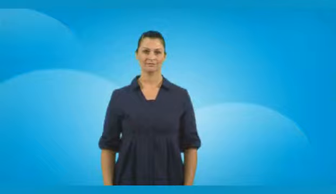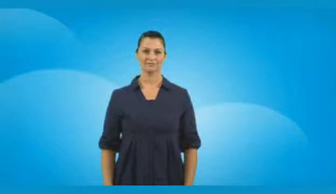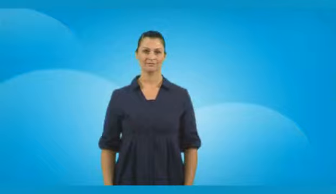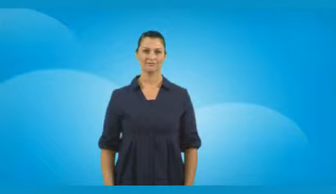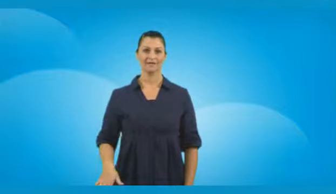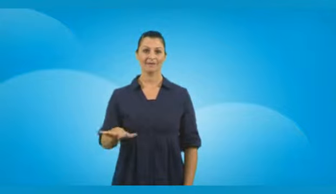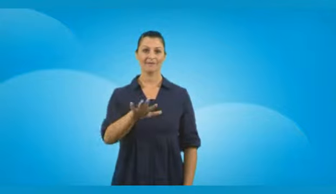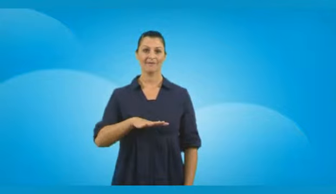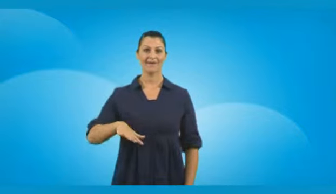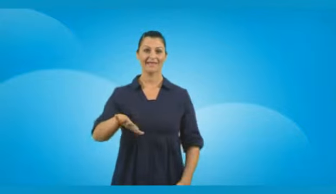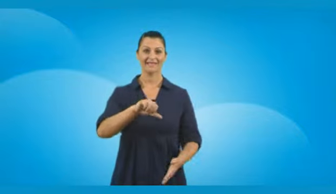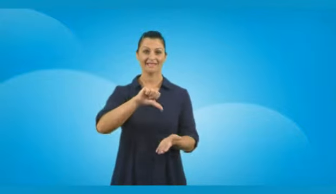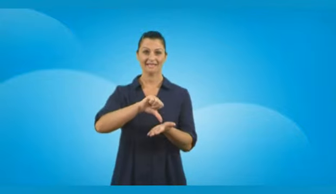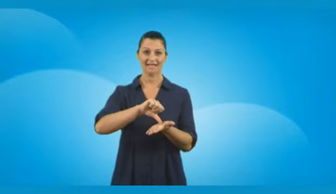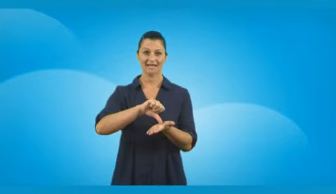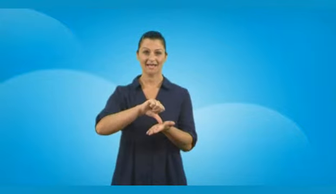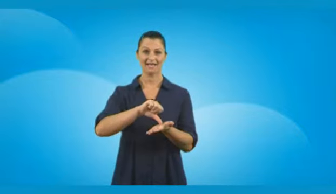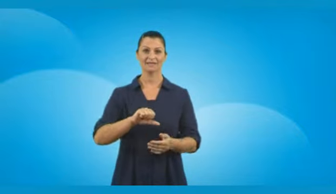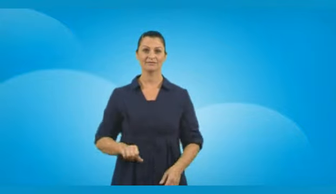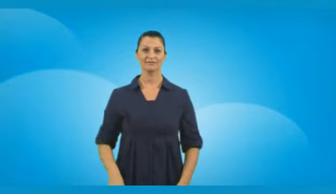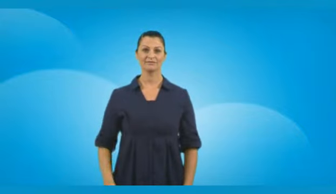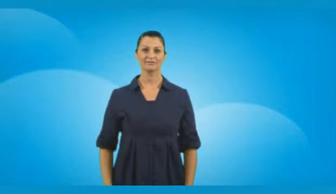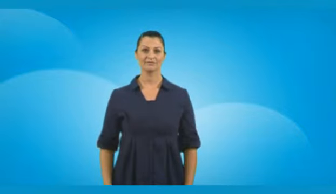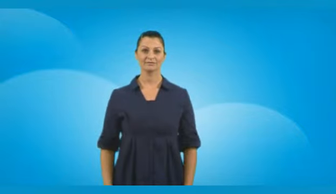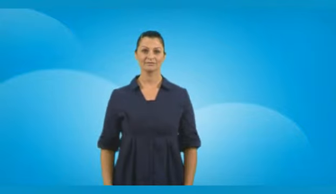Megyeszékhely